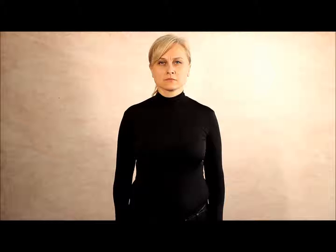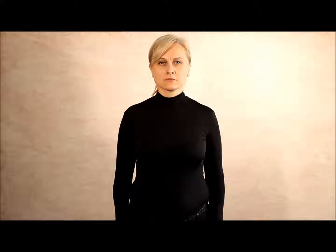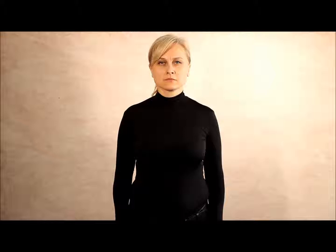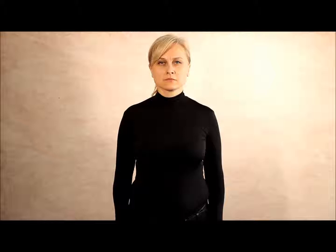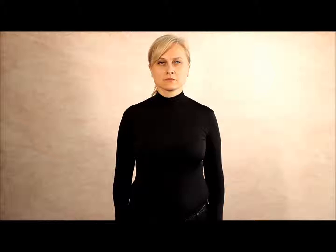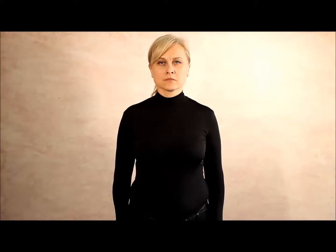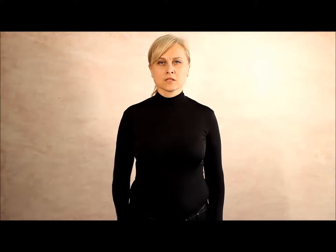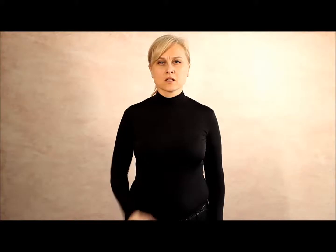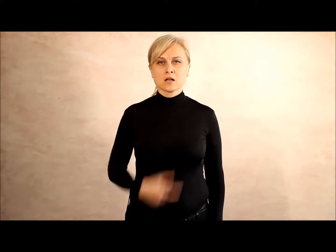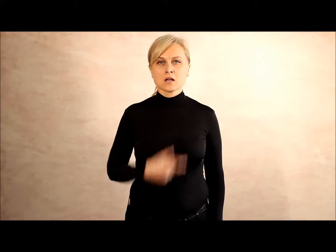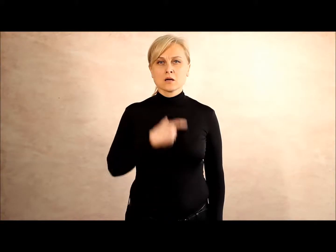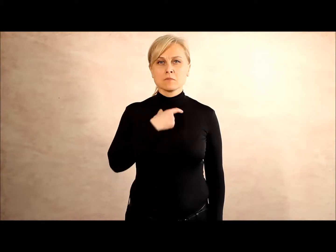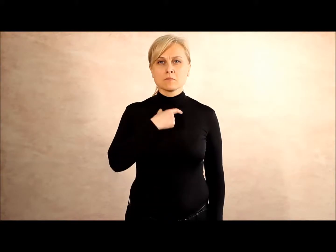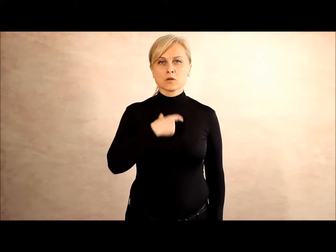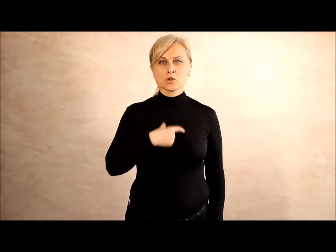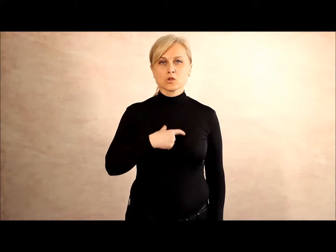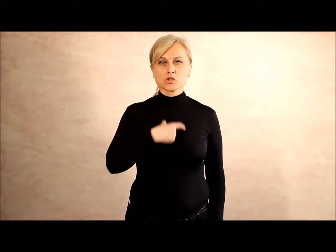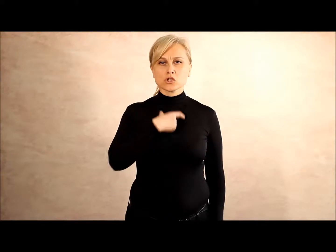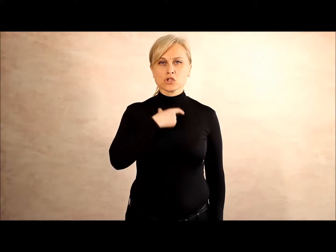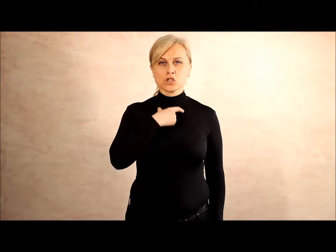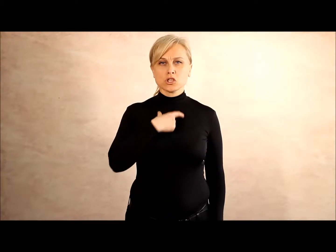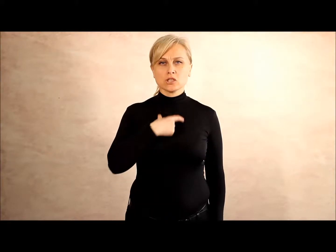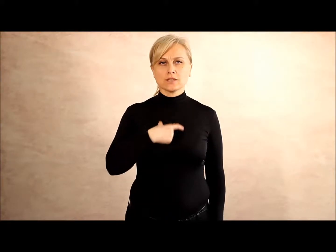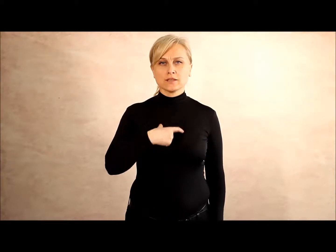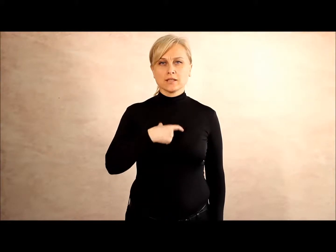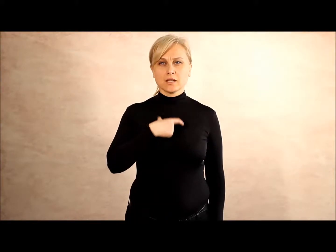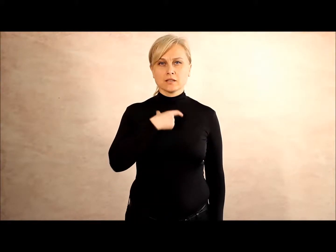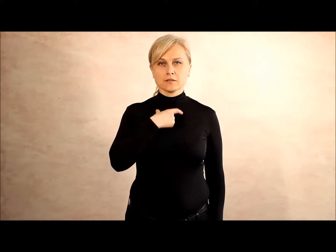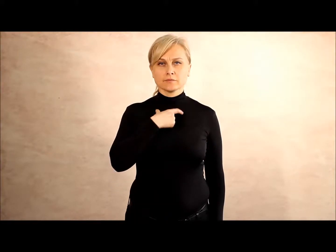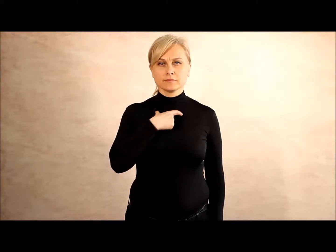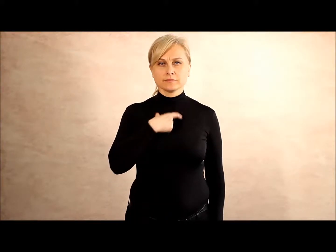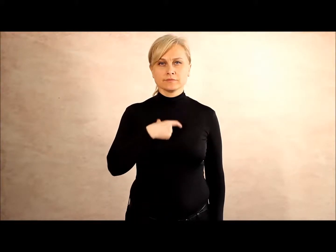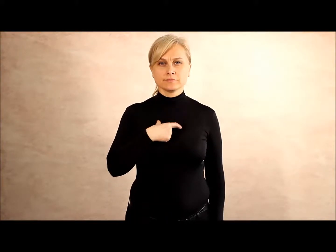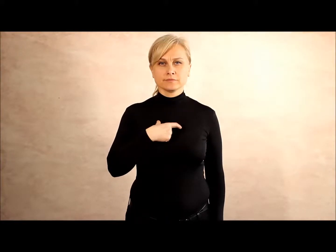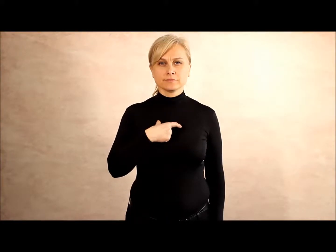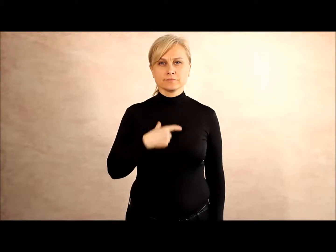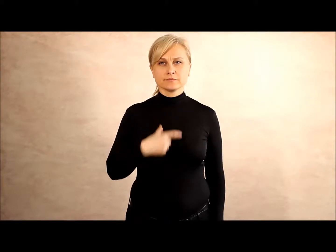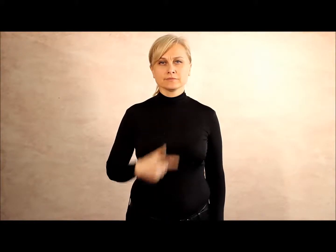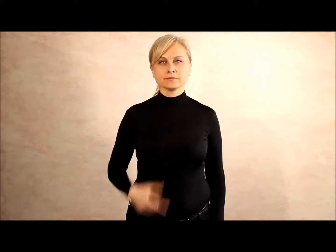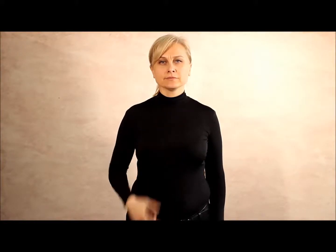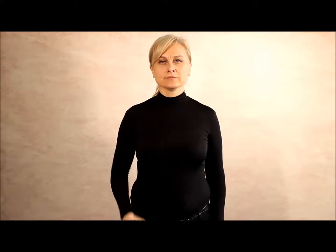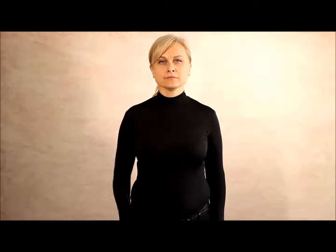Bronșită